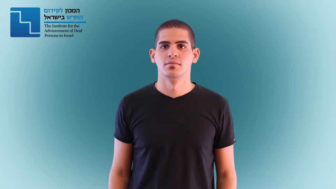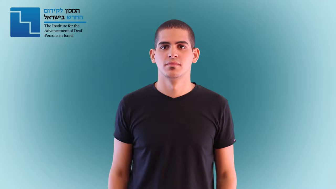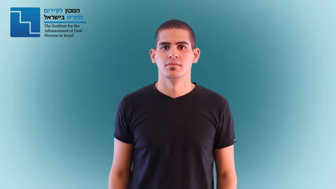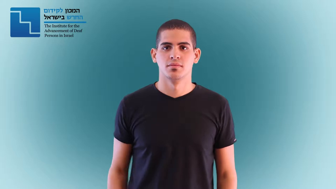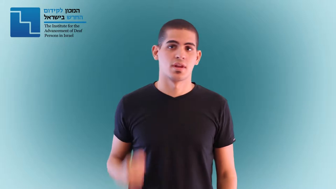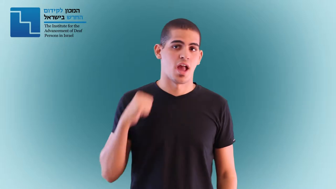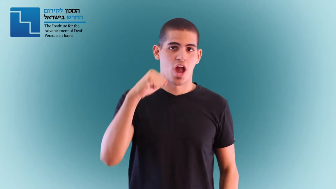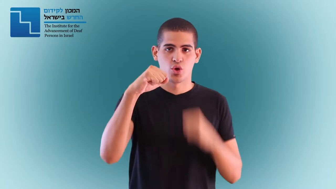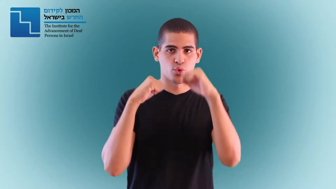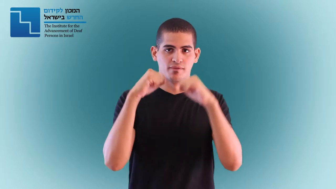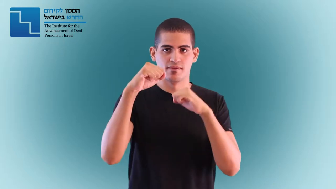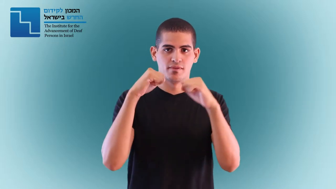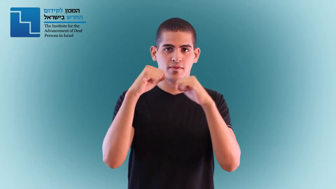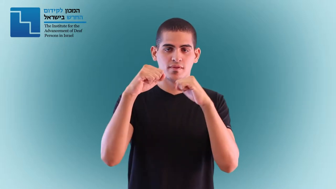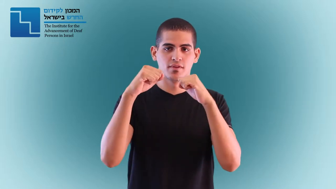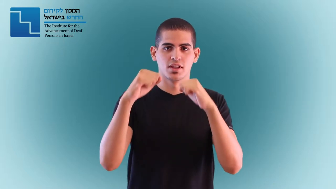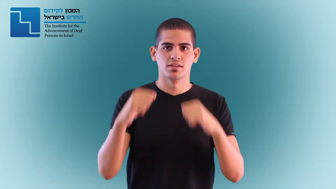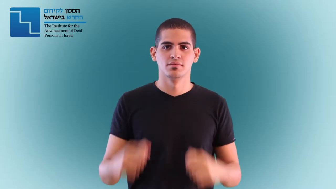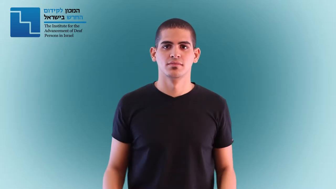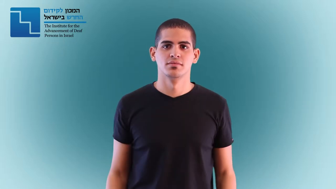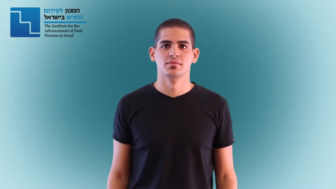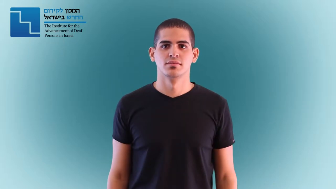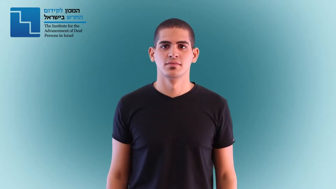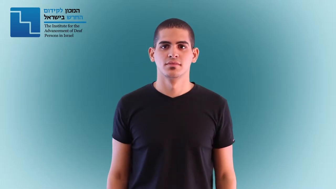אגרוף